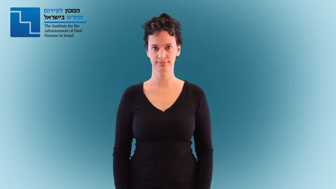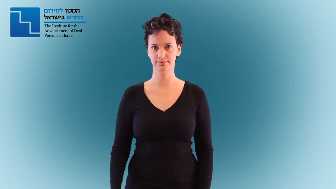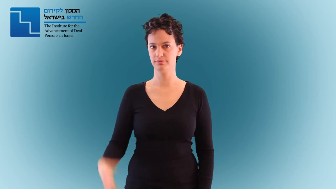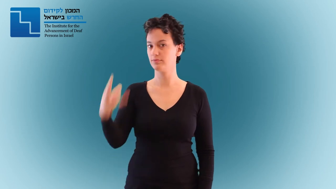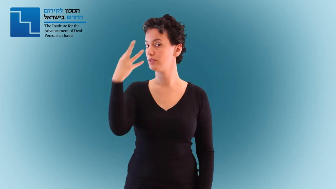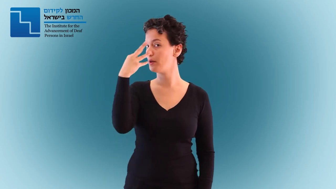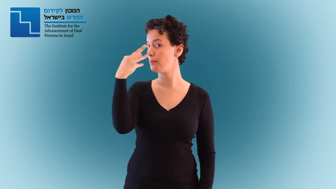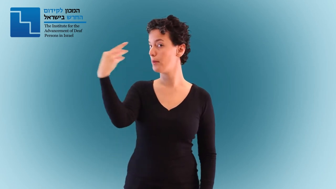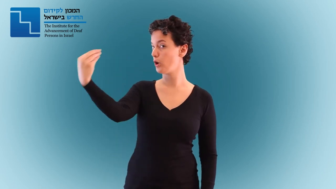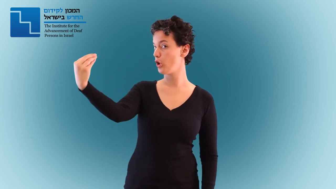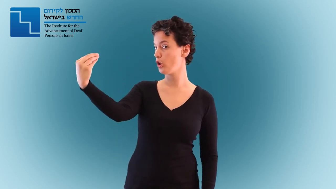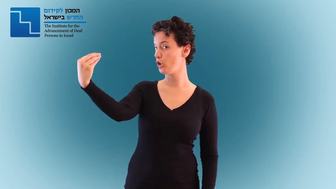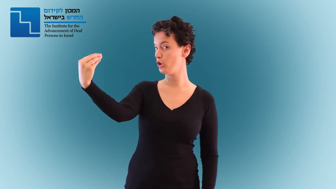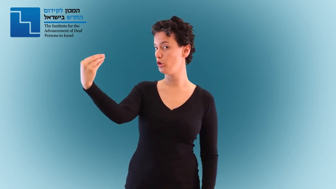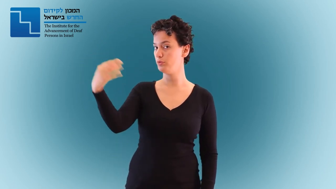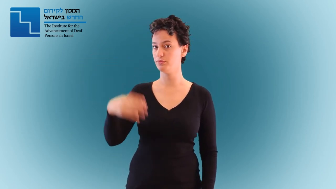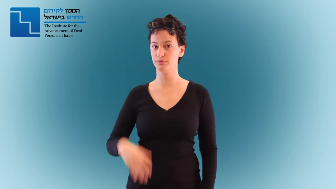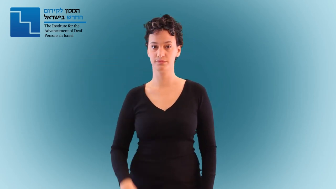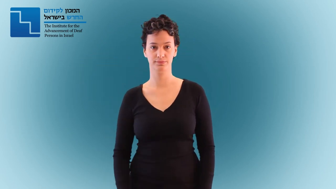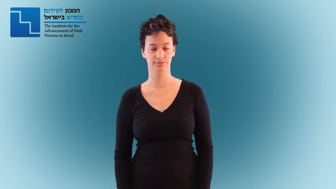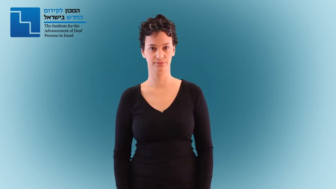מקור